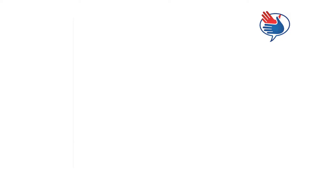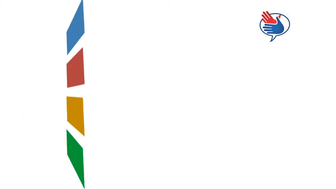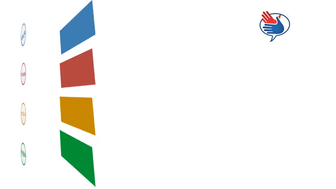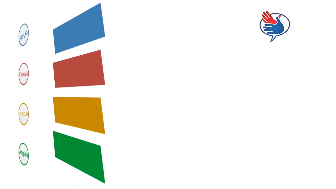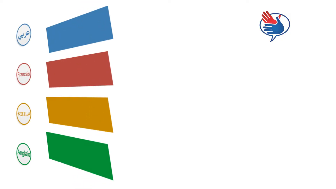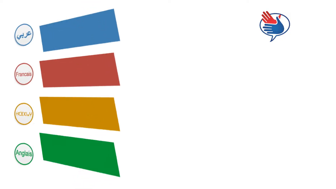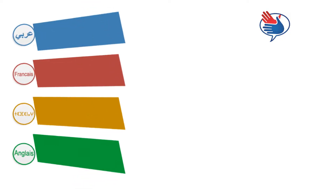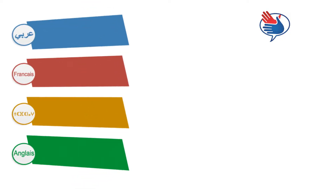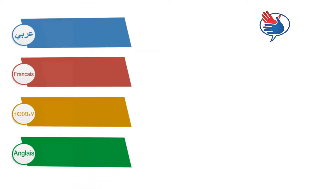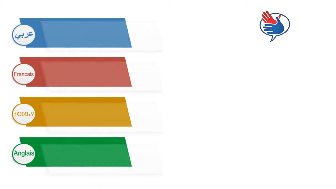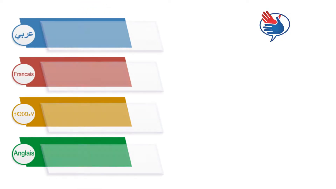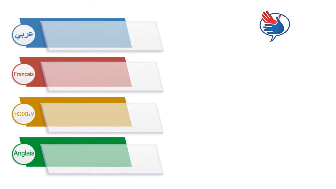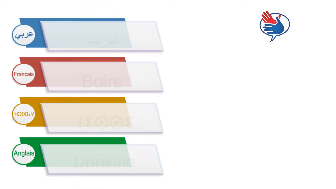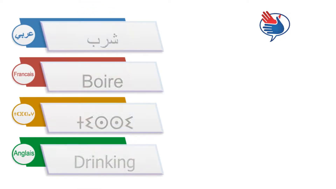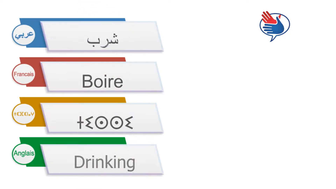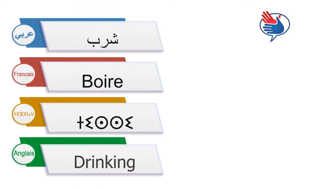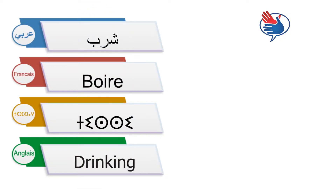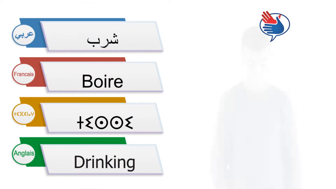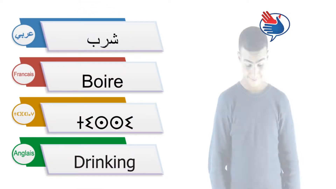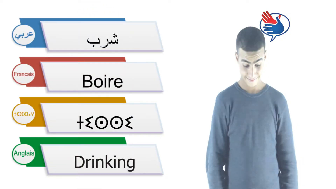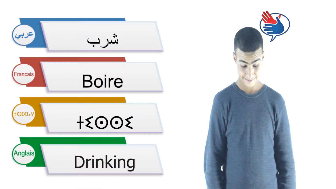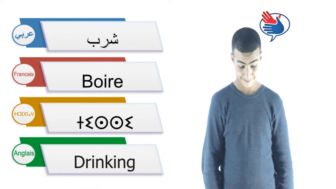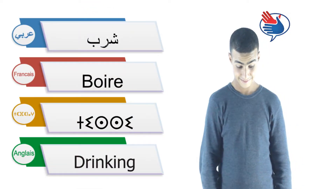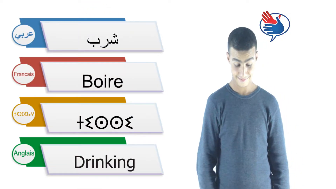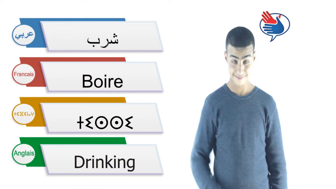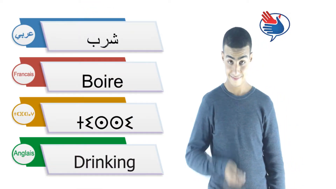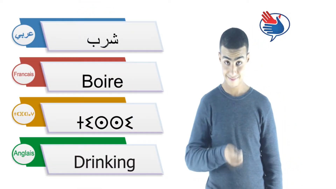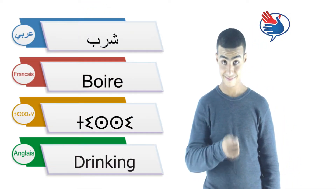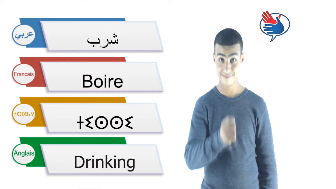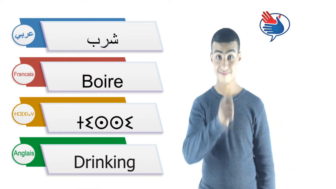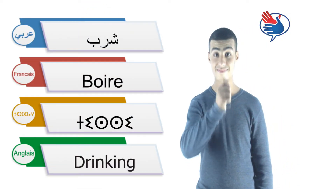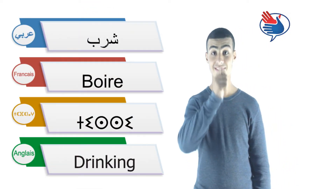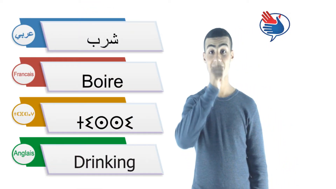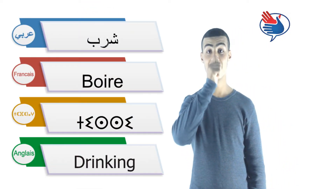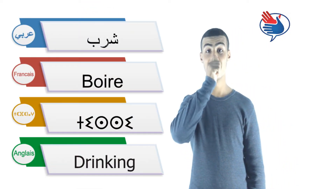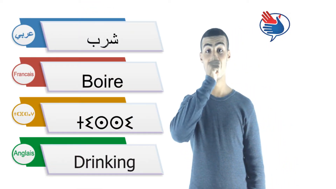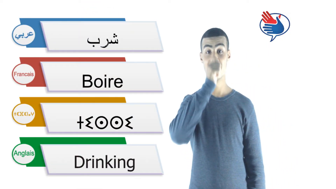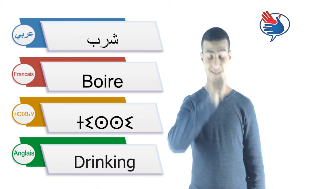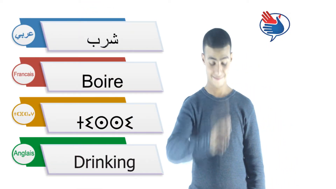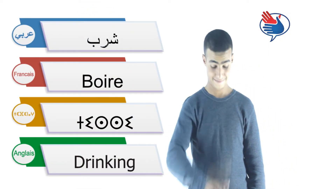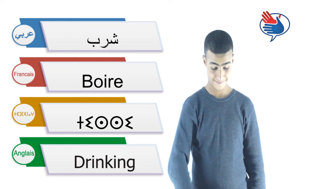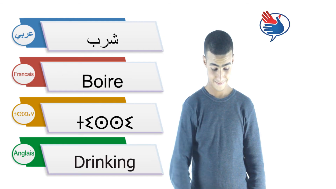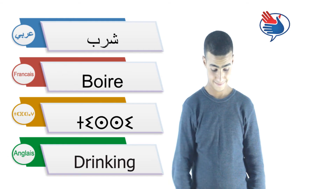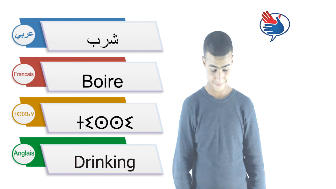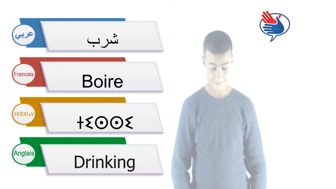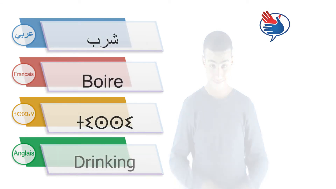شرب